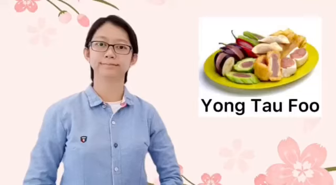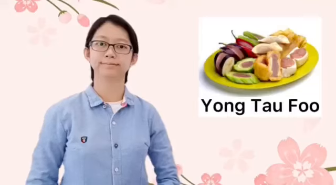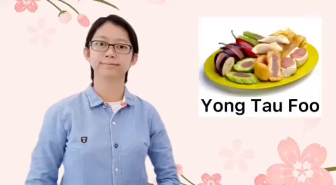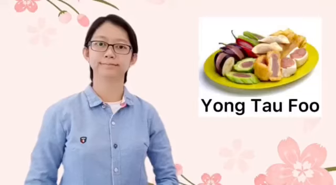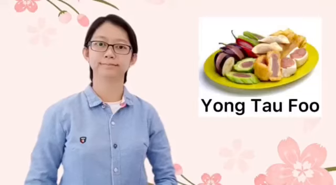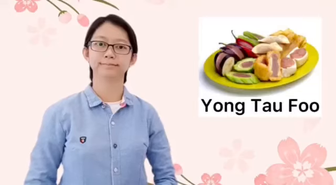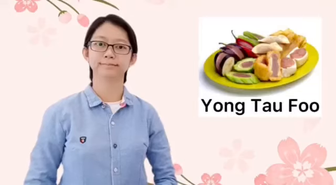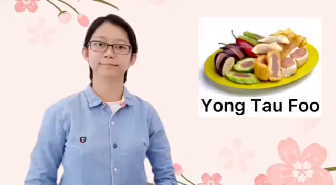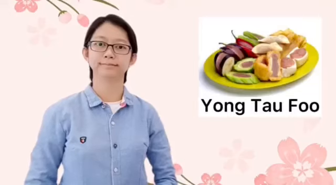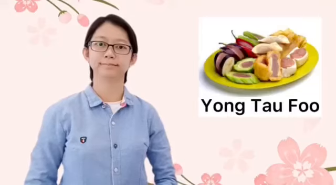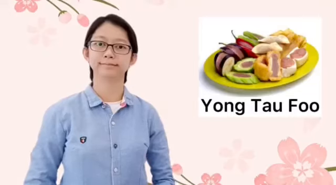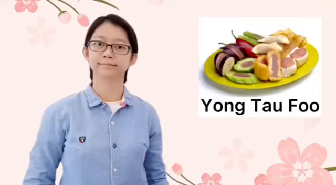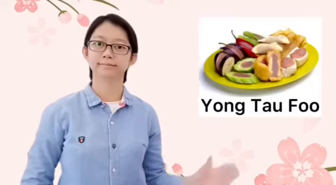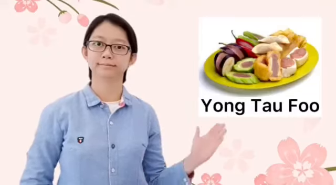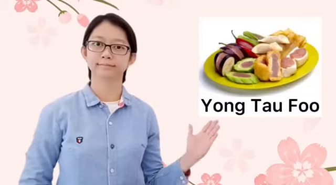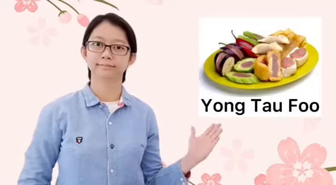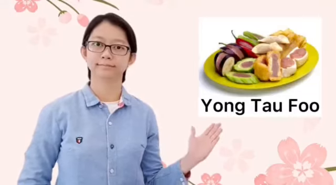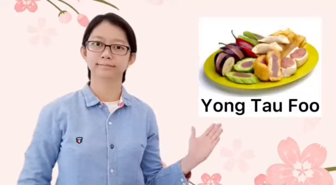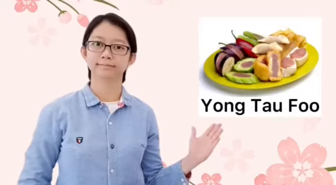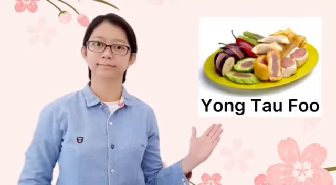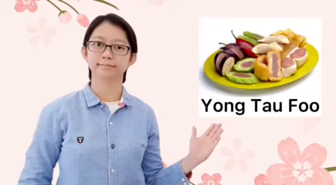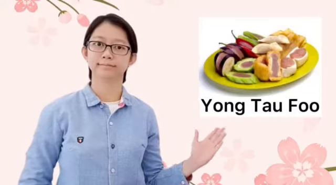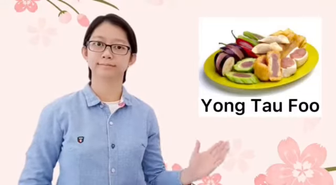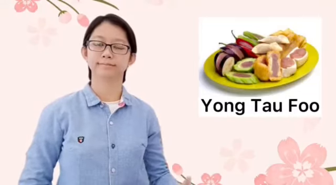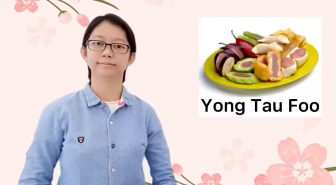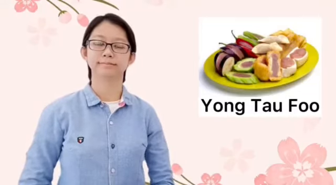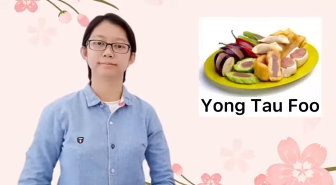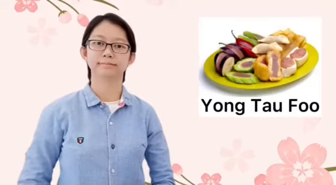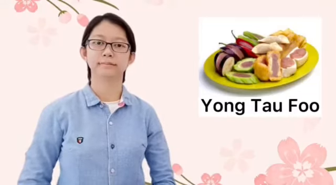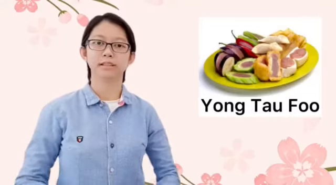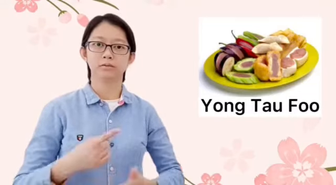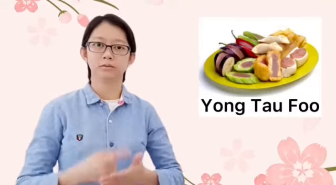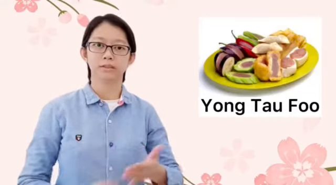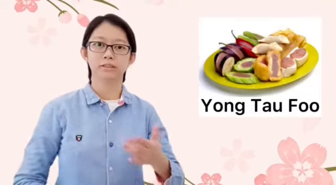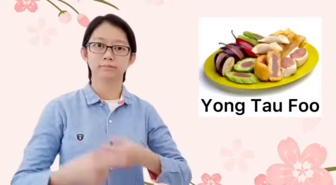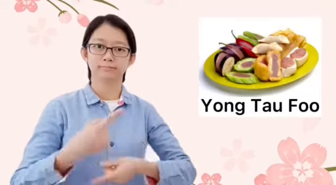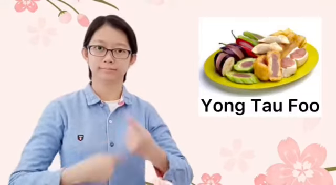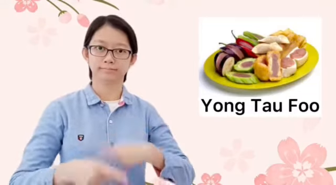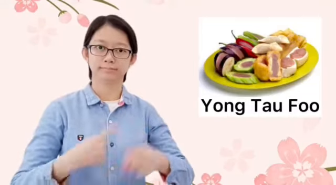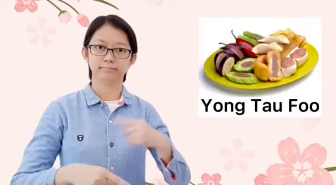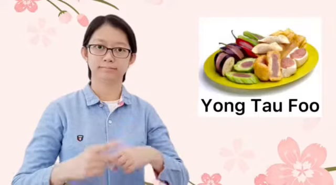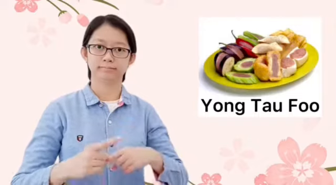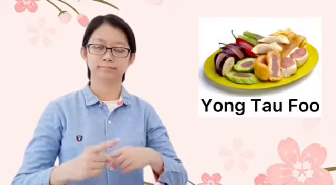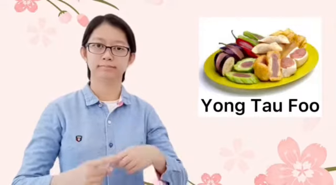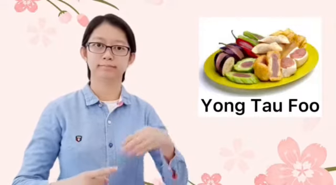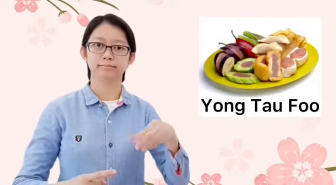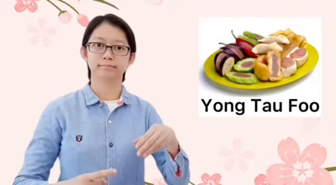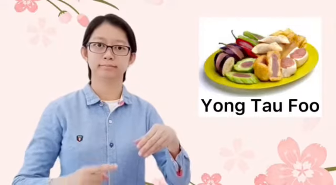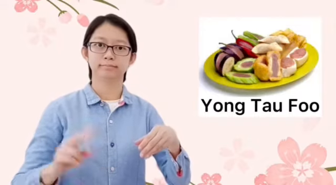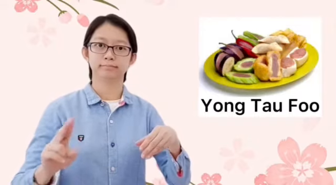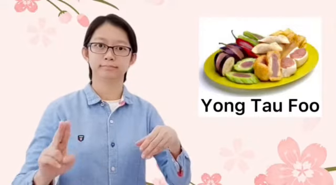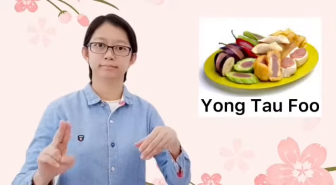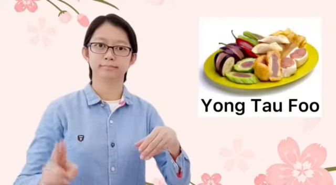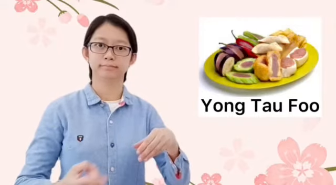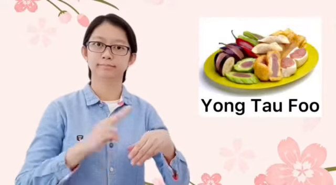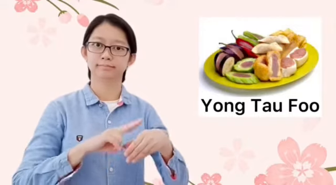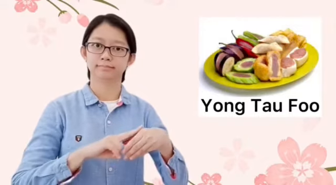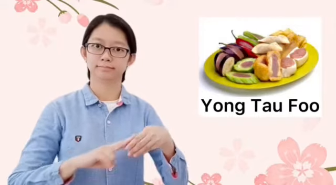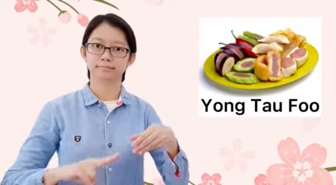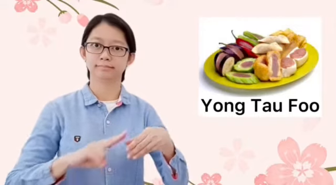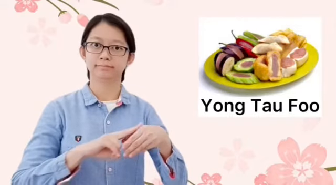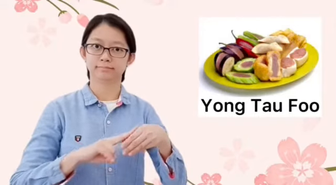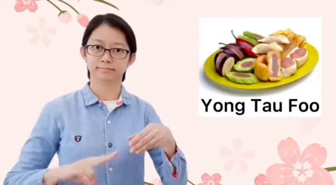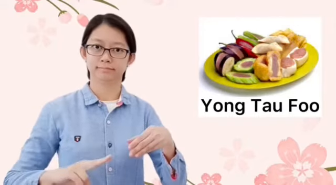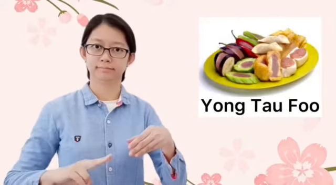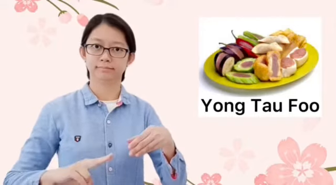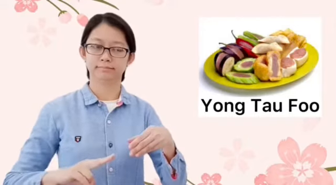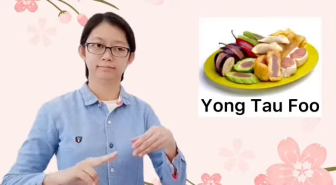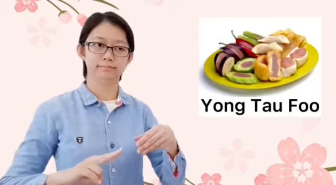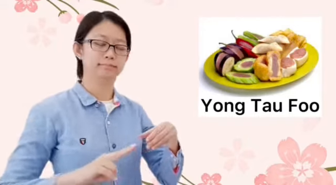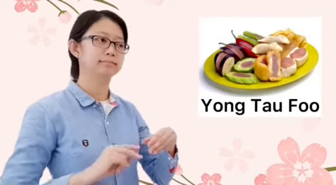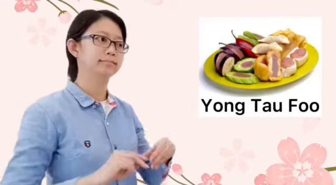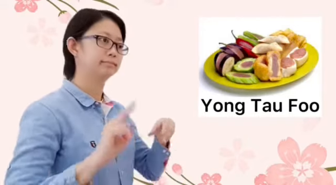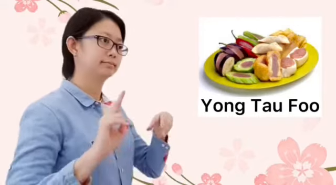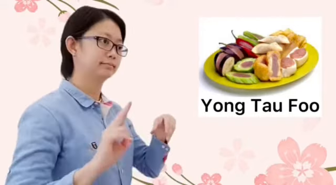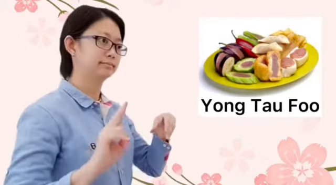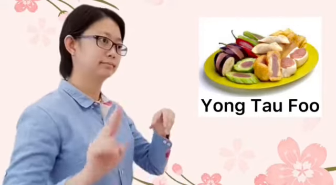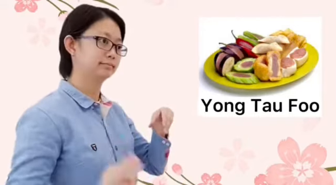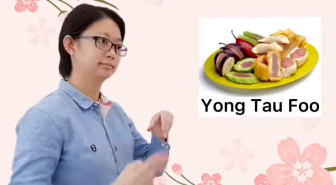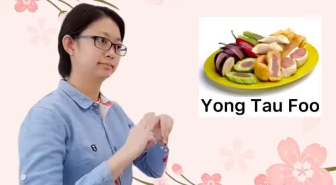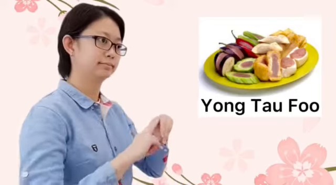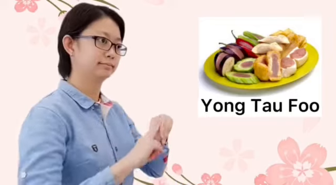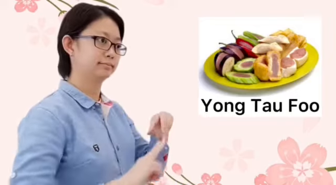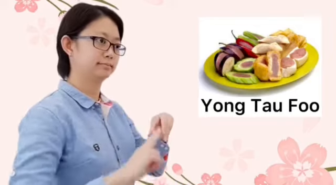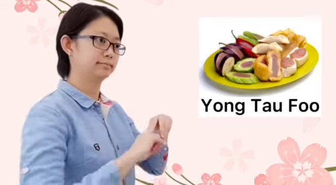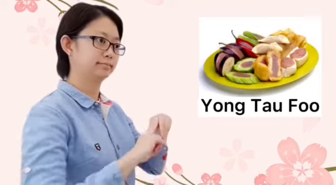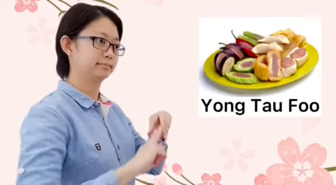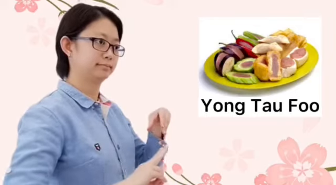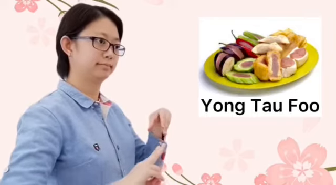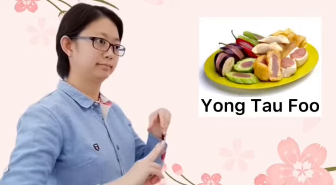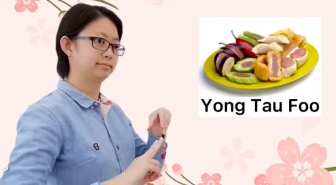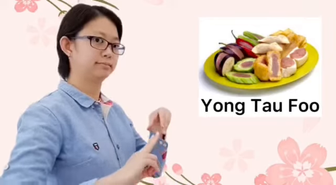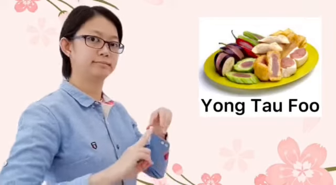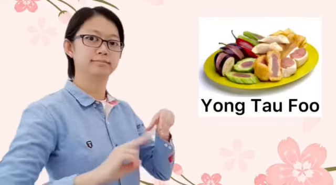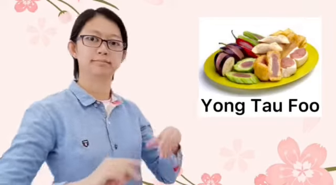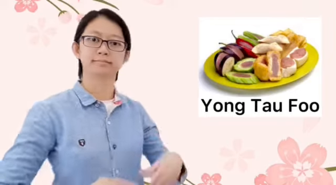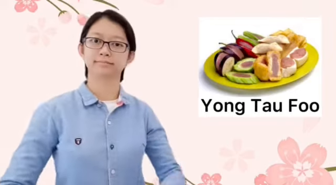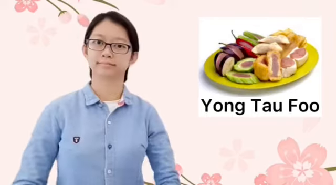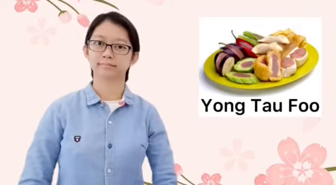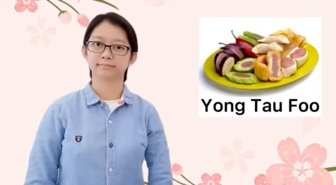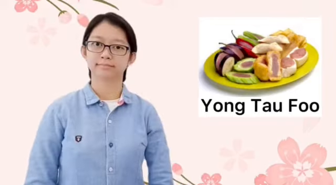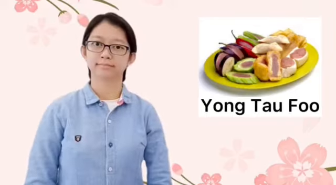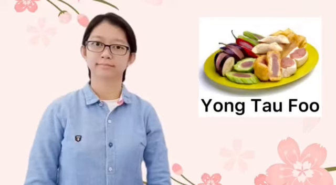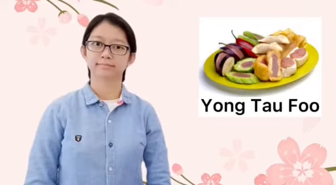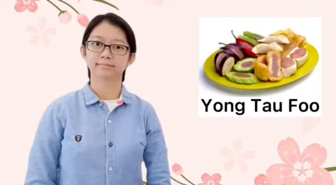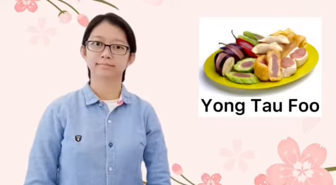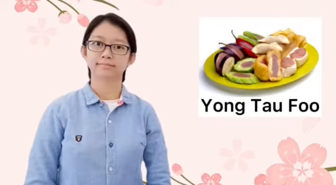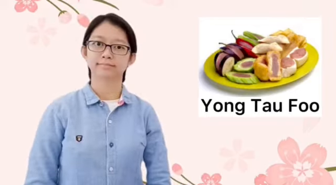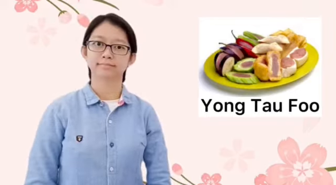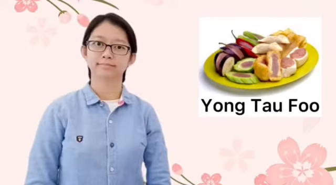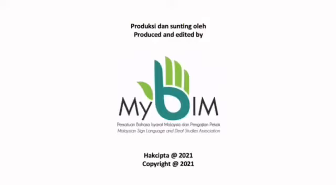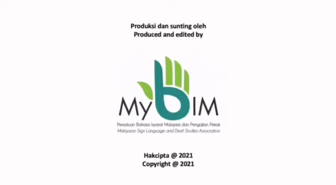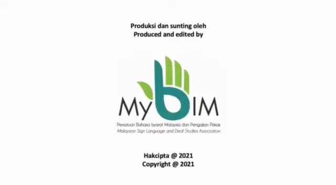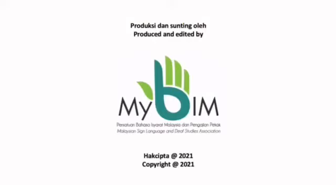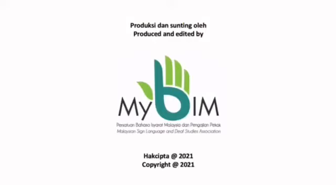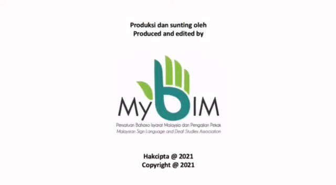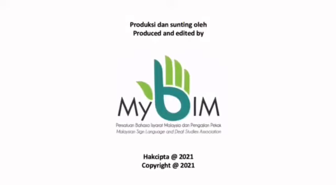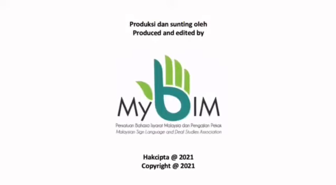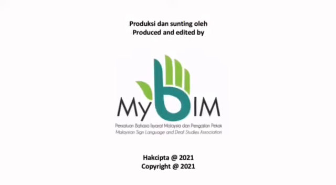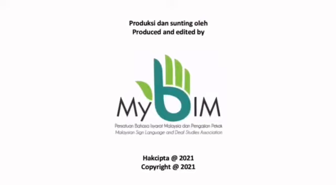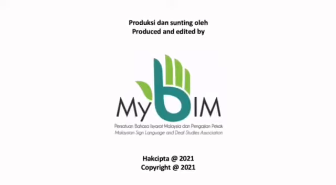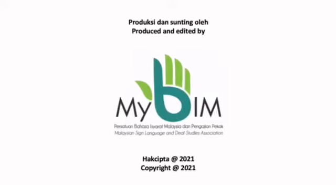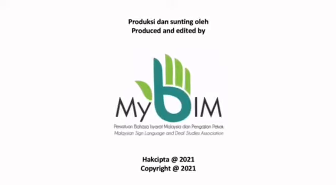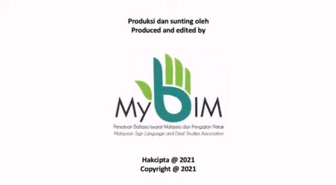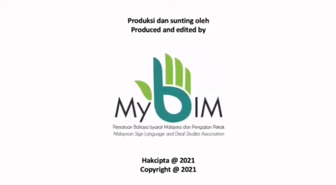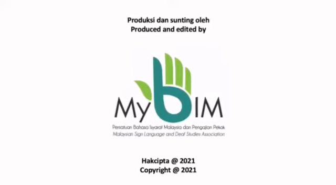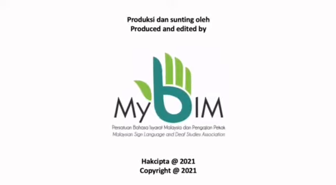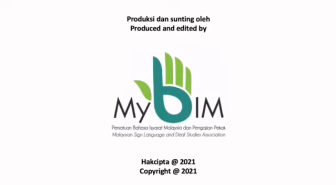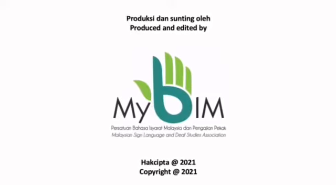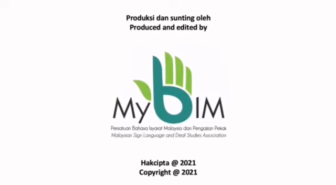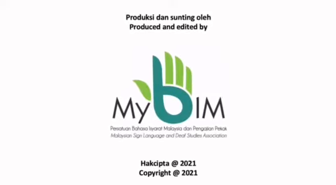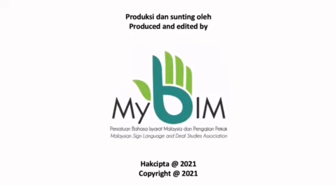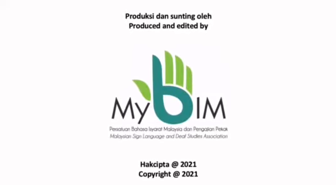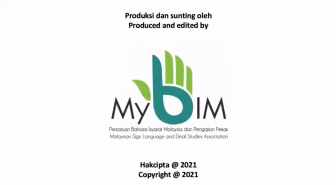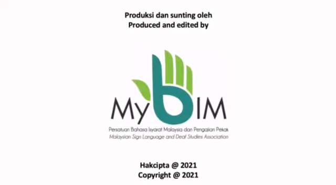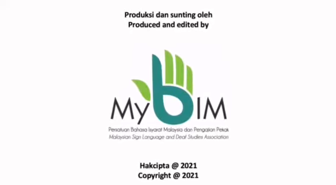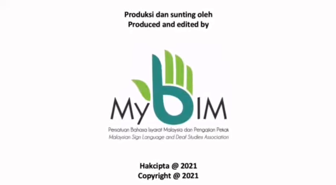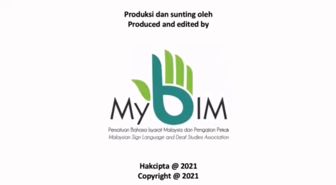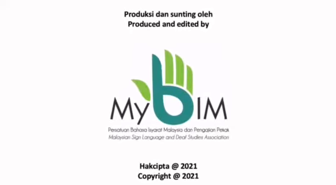YONG TAU FOO